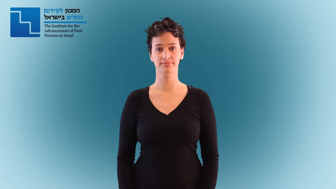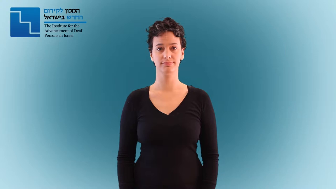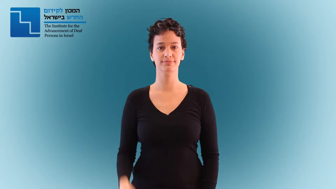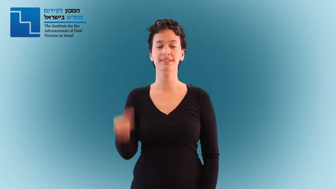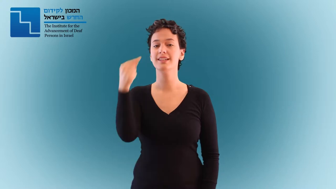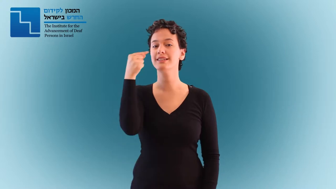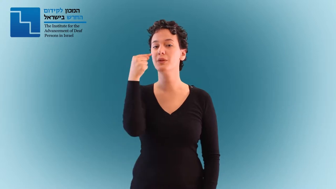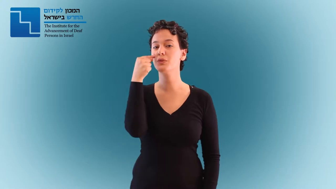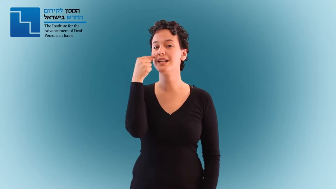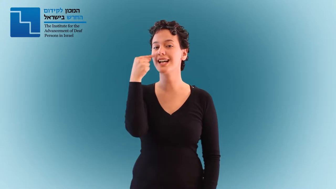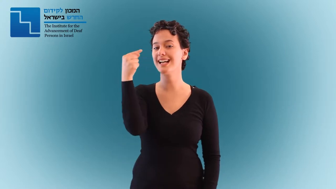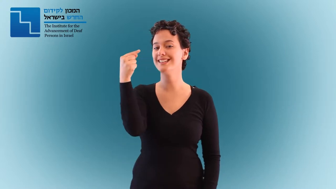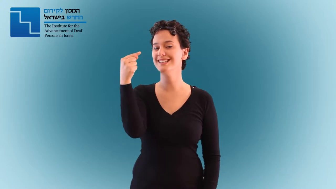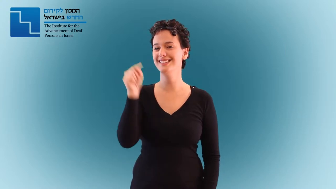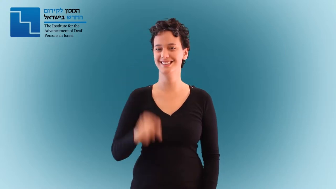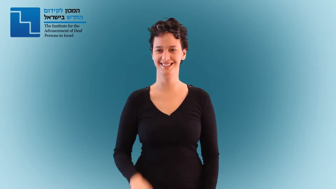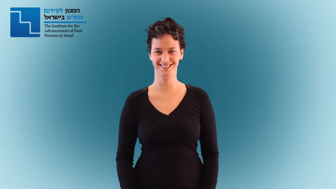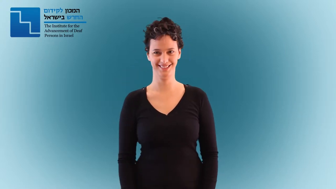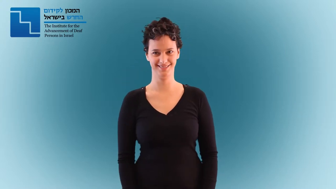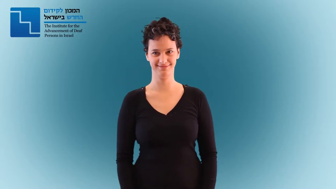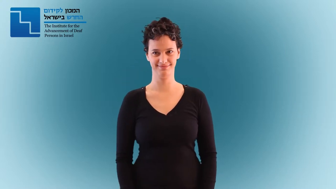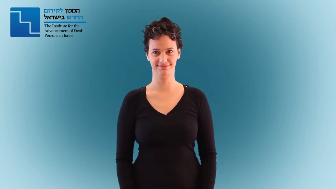נקודת חן